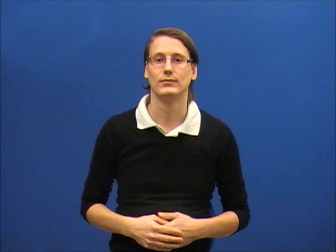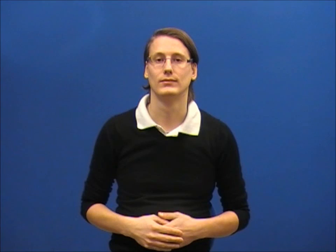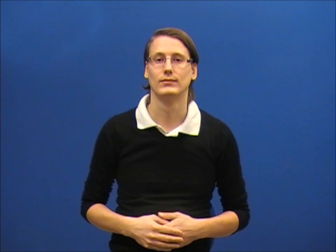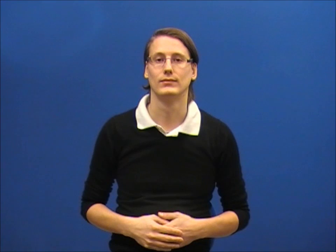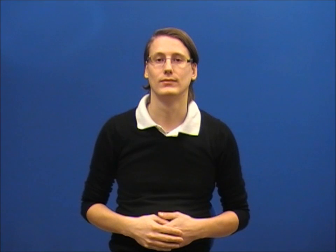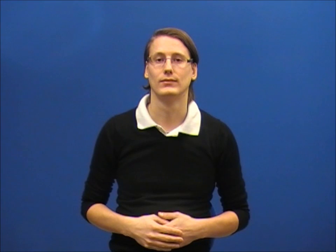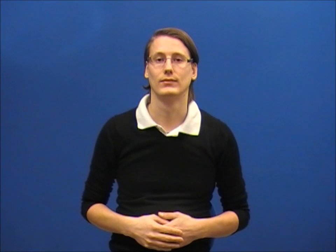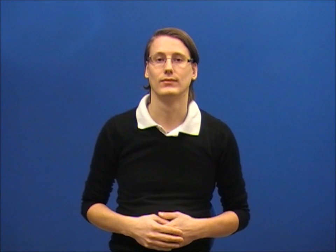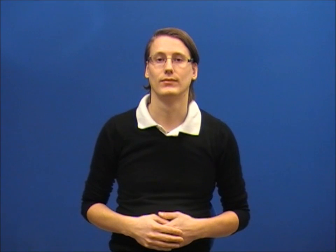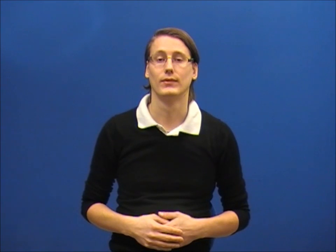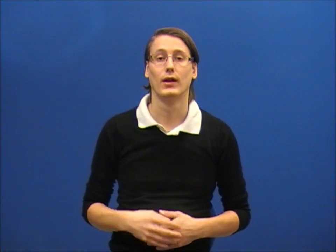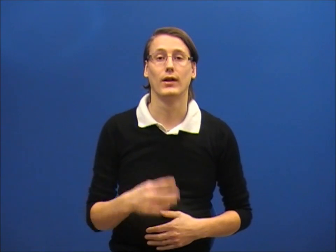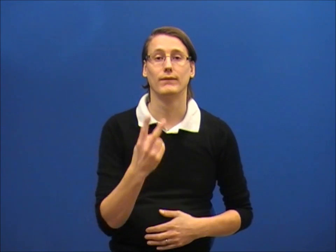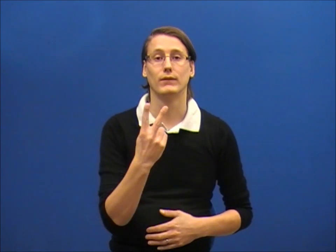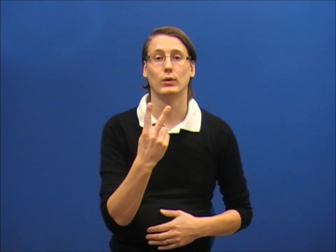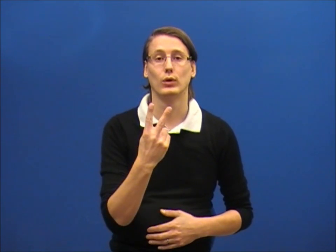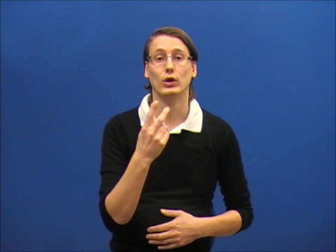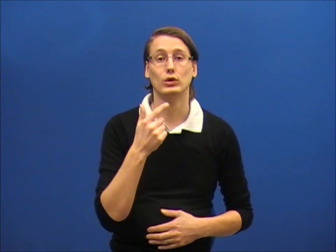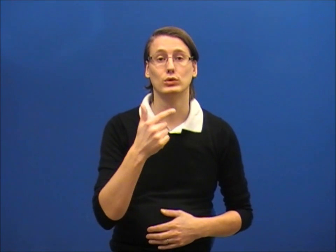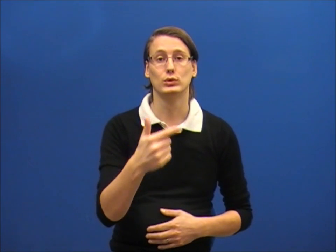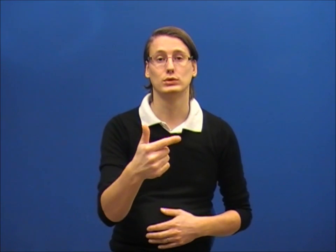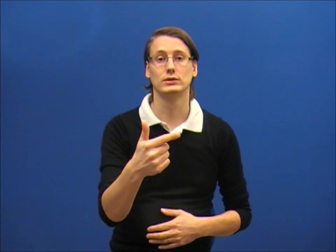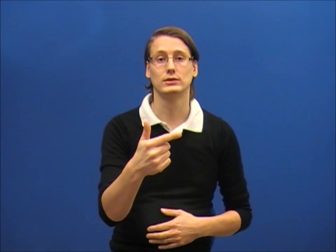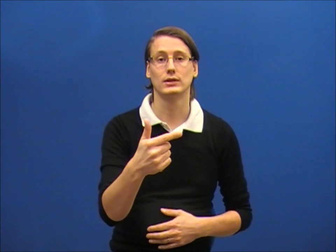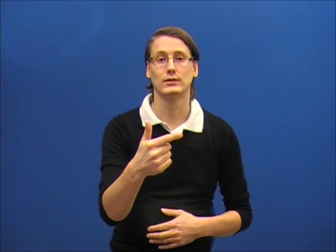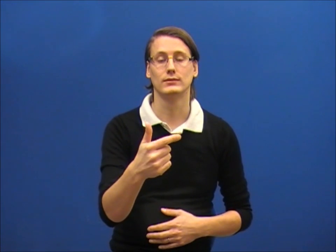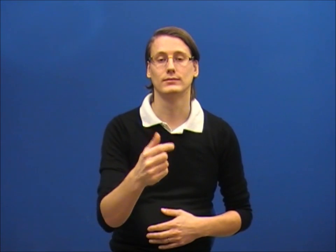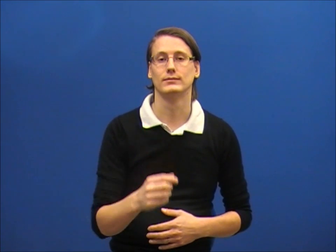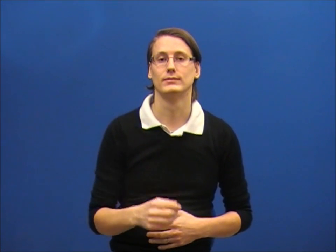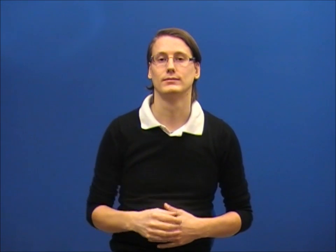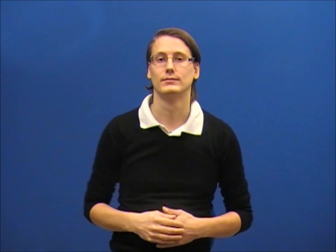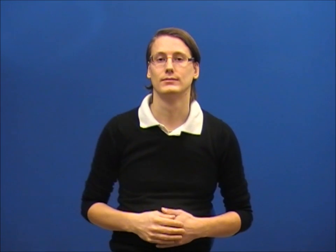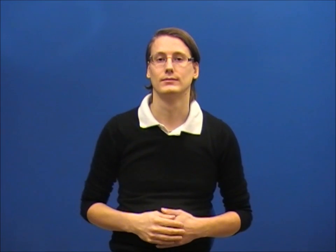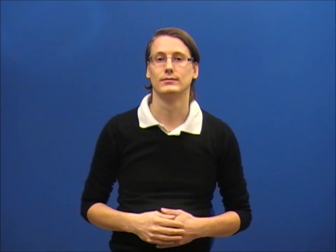2000